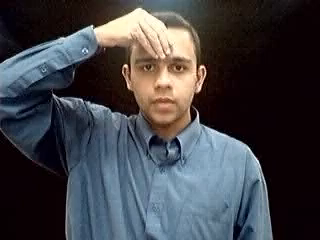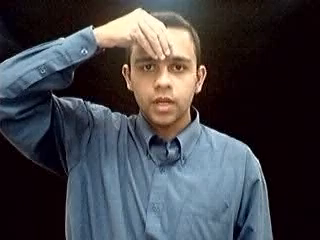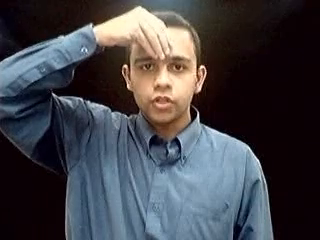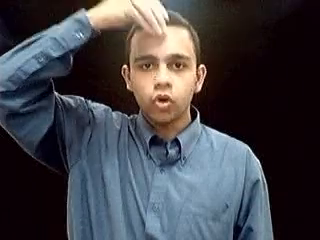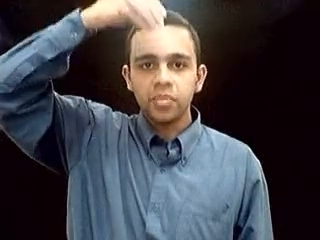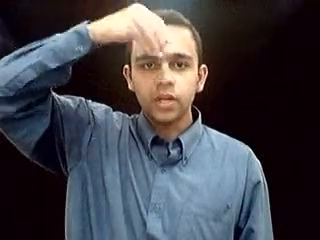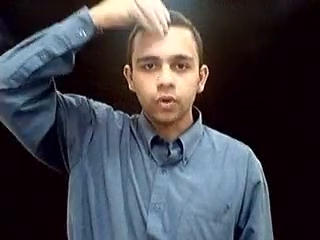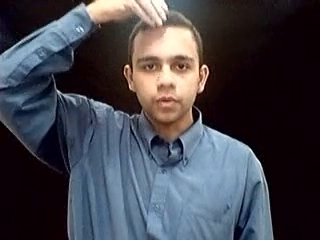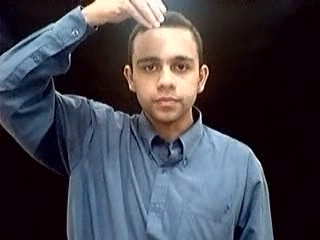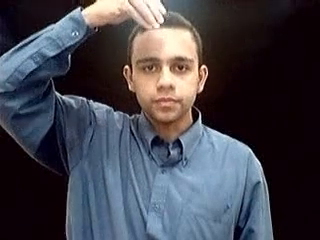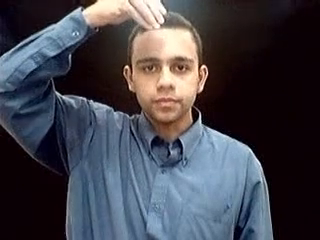sobrinho